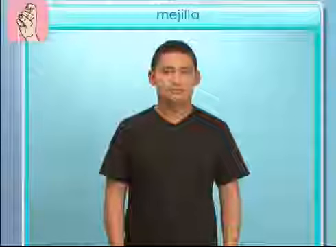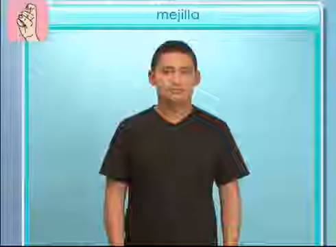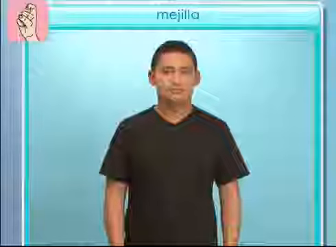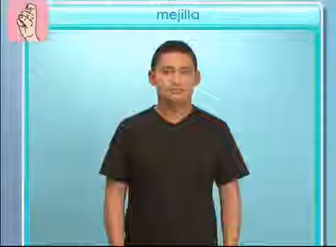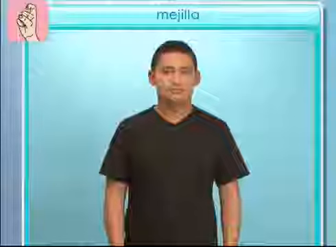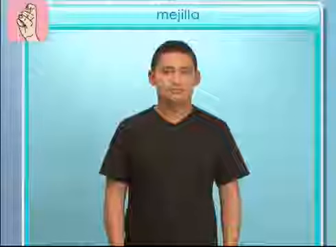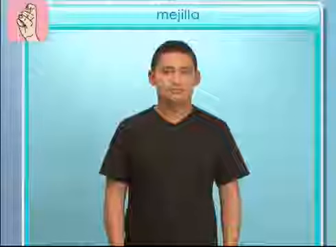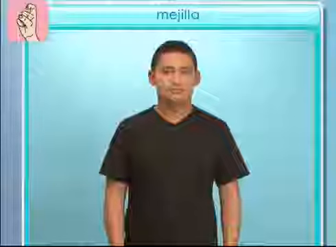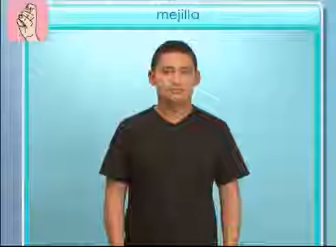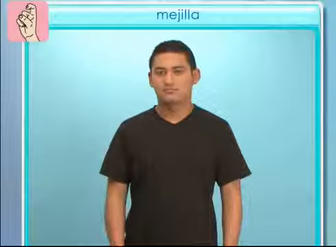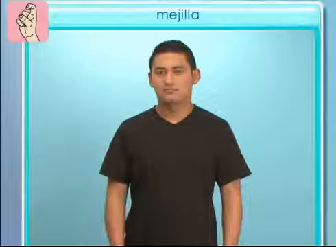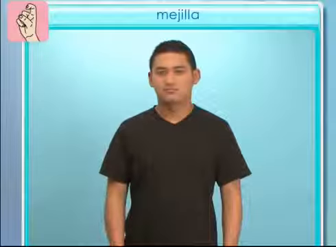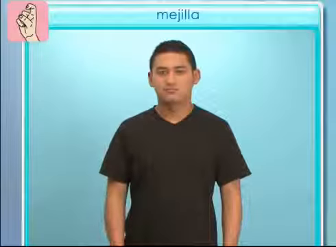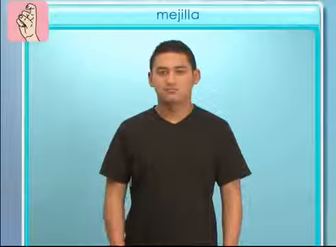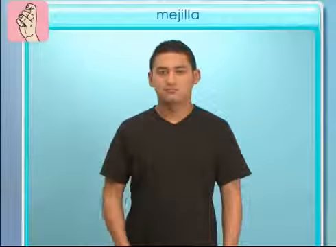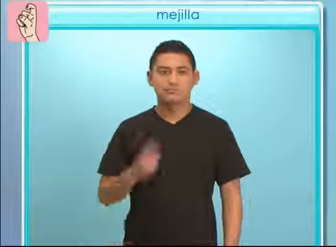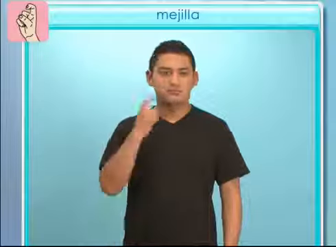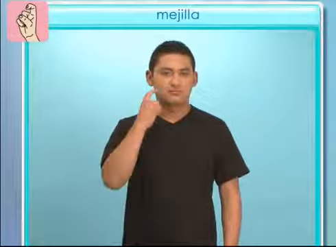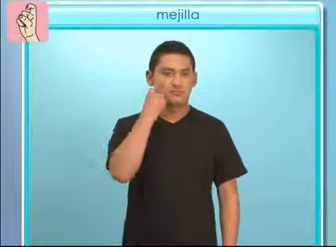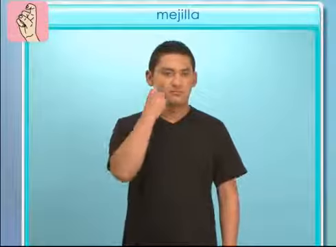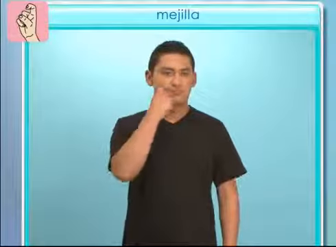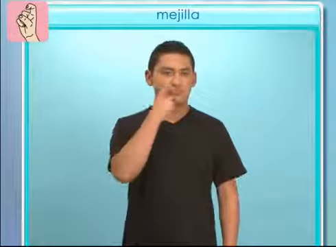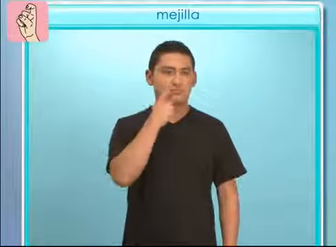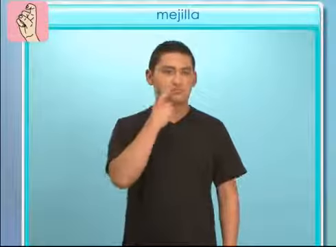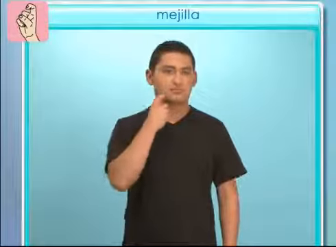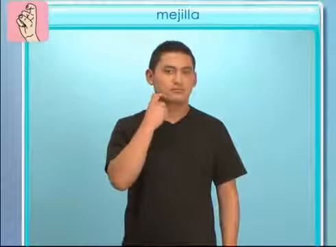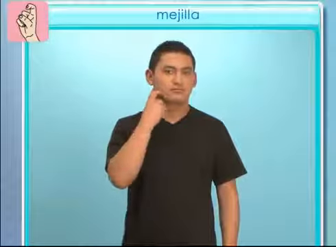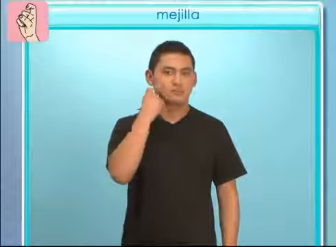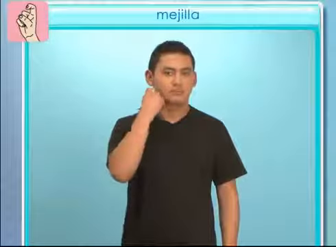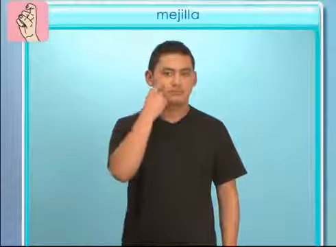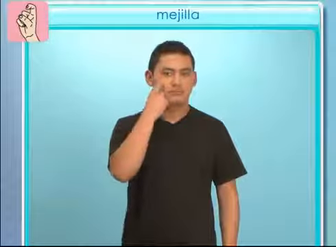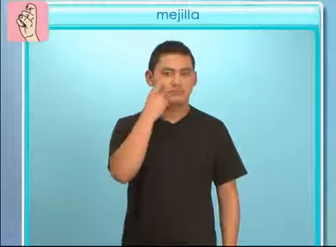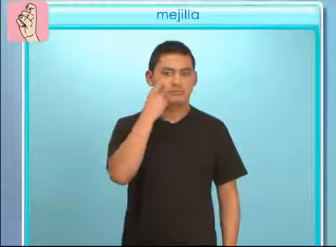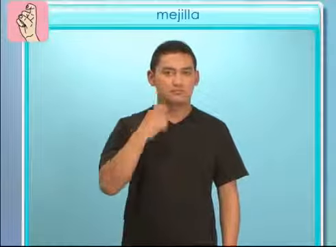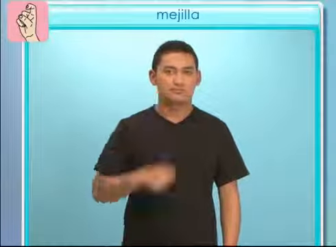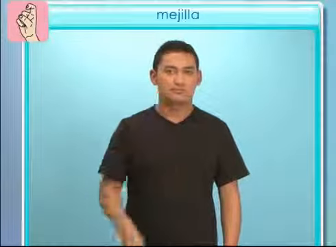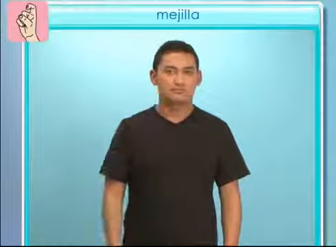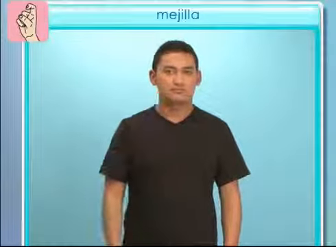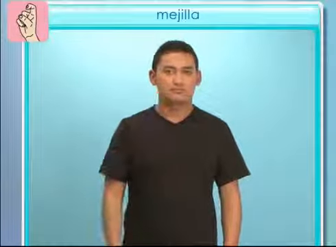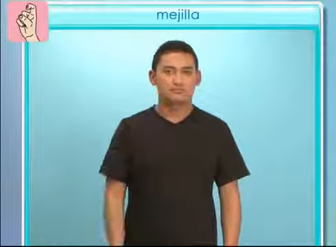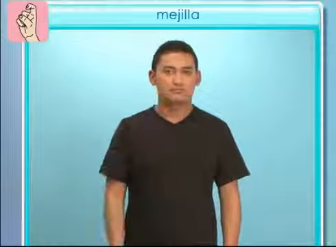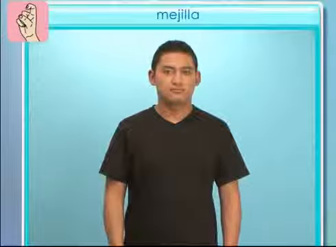Mejilla